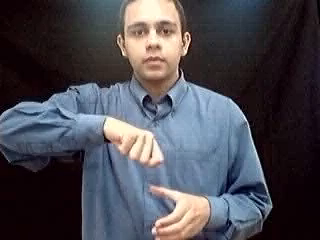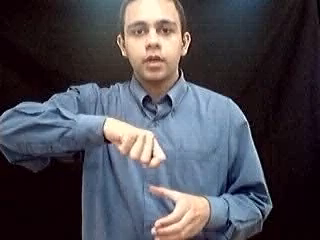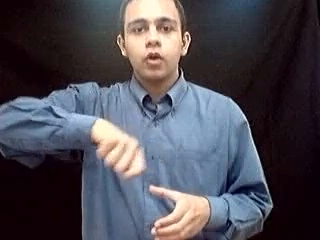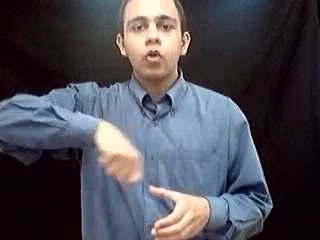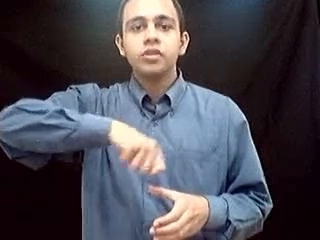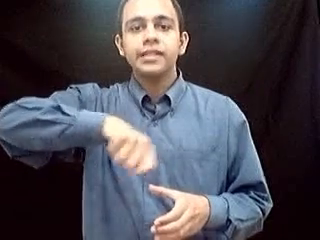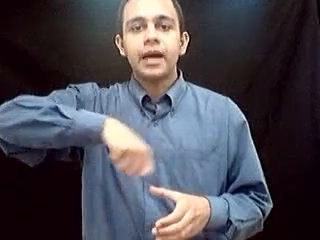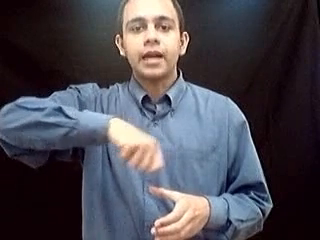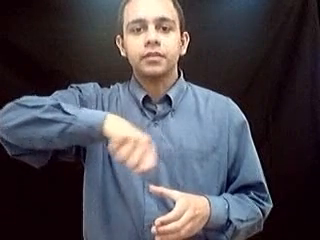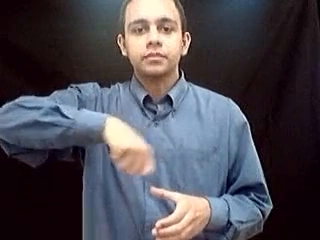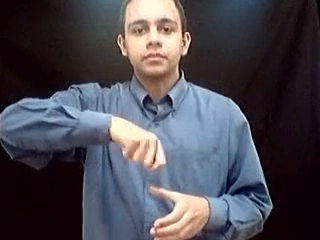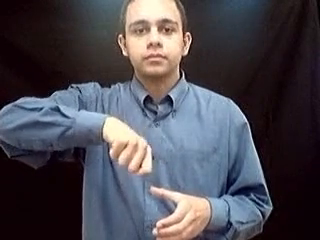cozinhar